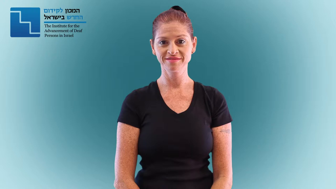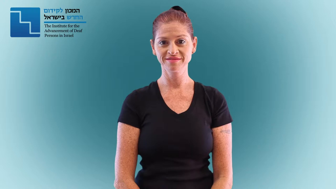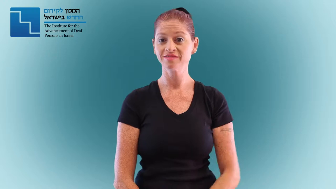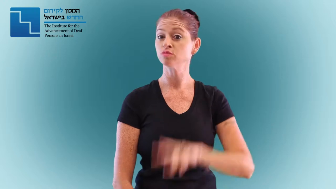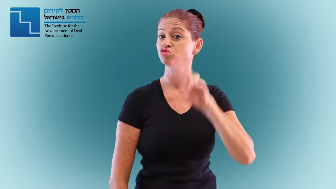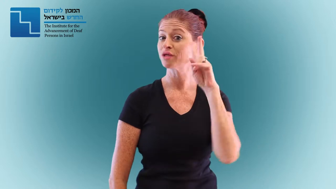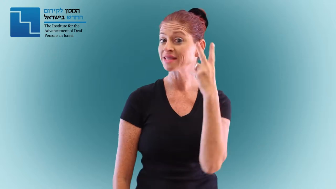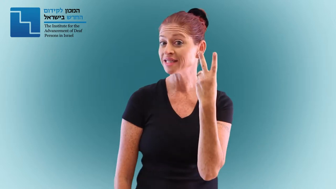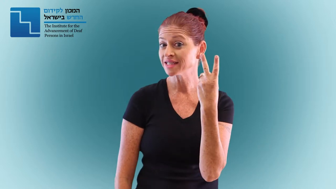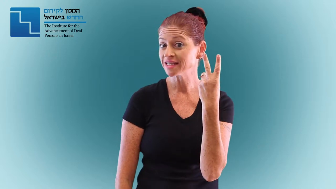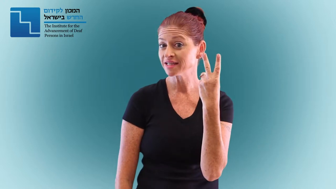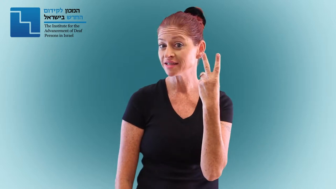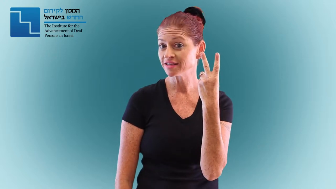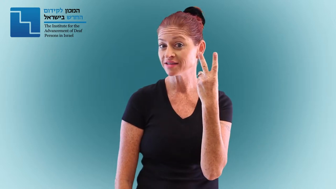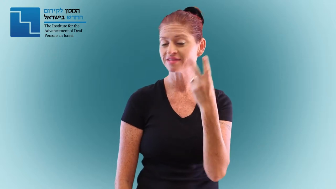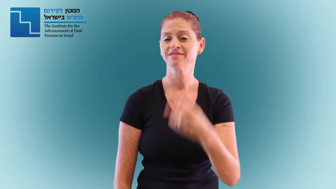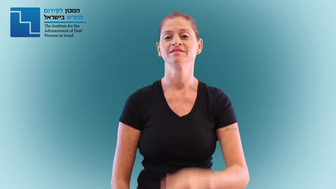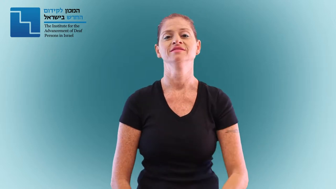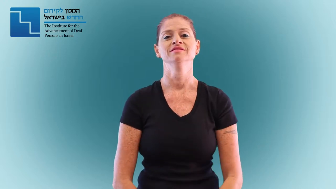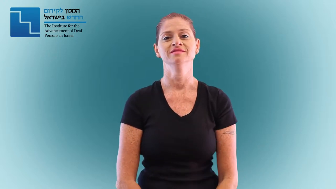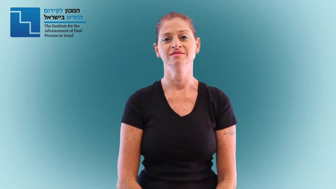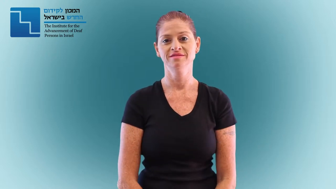יום שני